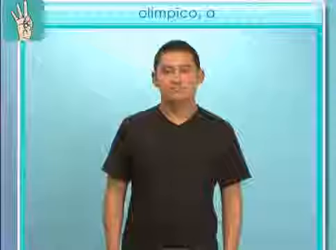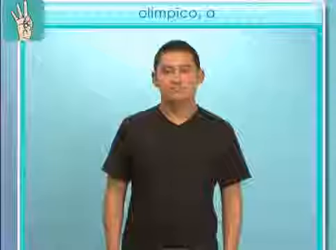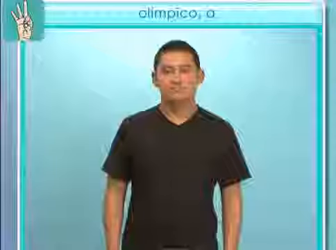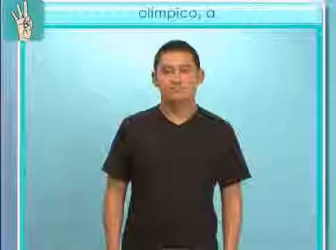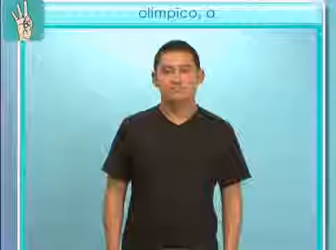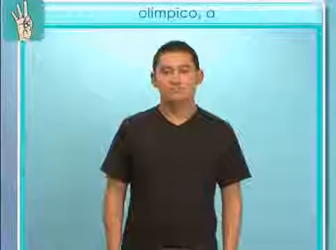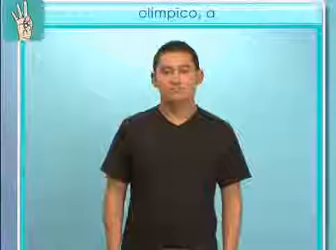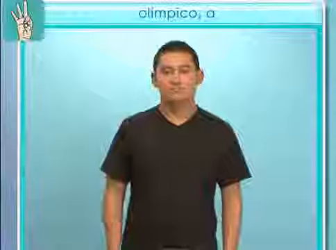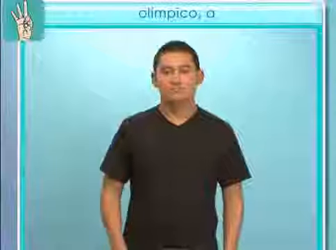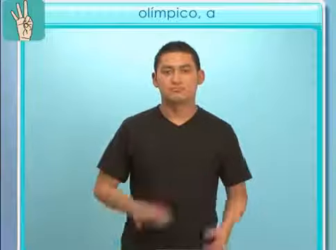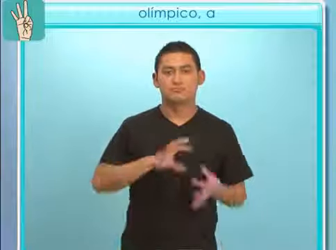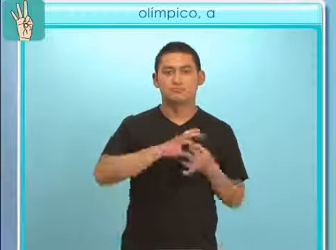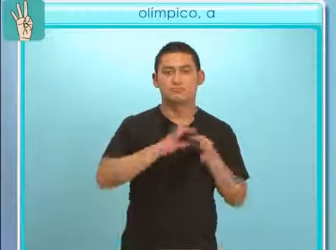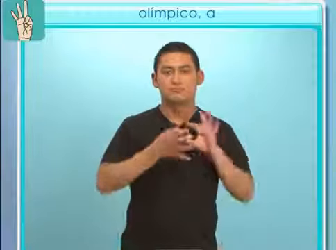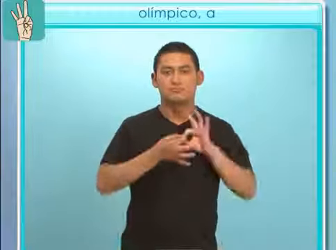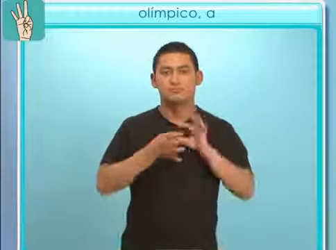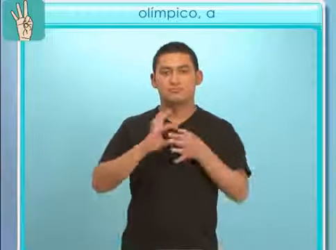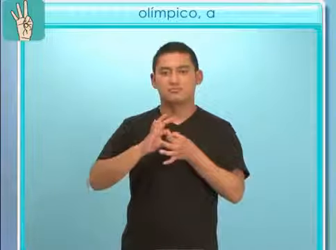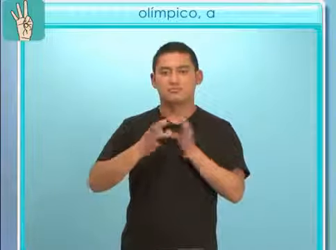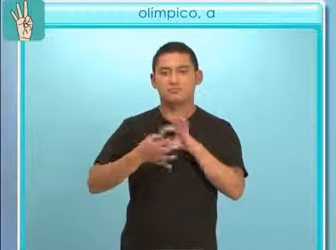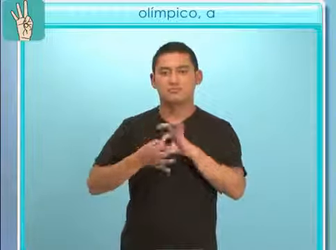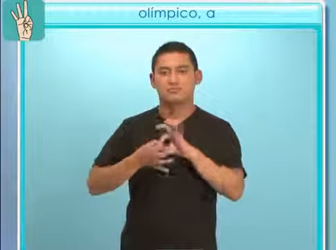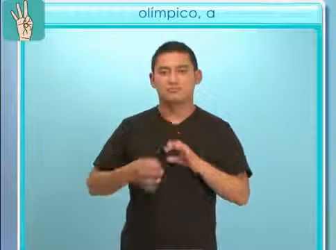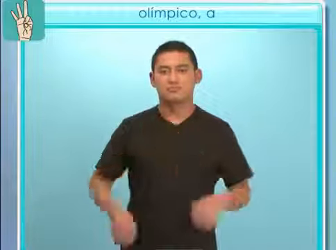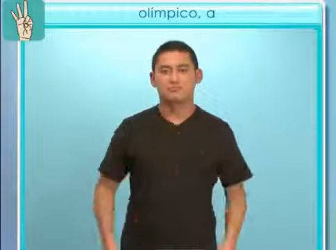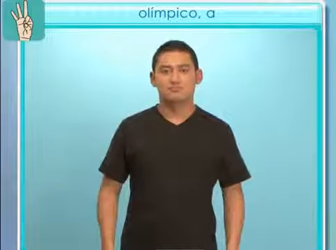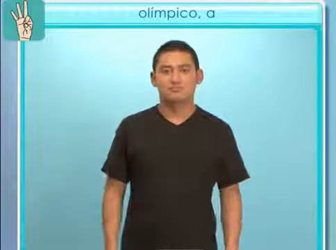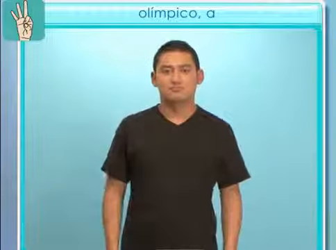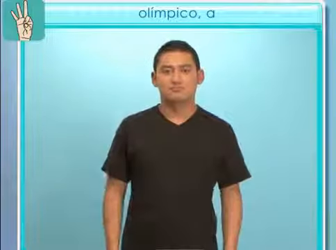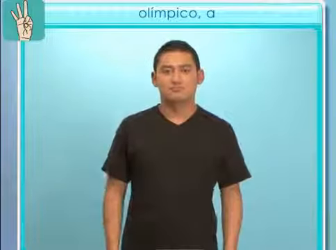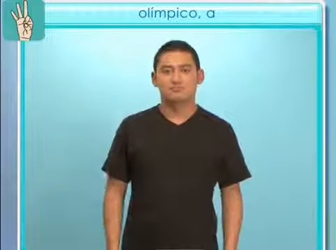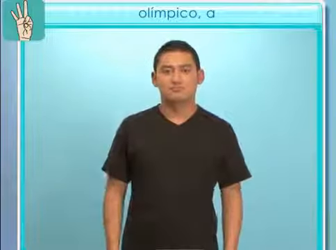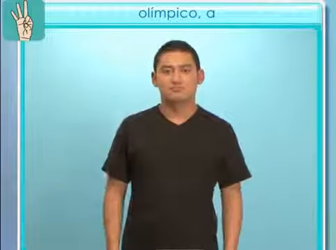OLÍMPICO